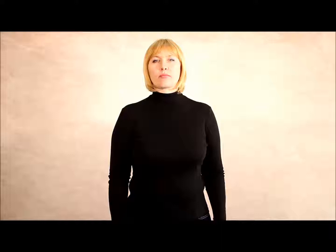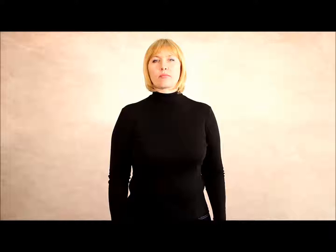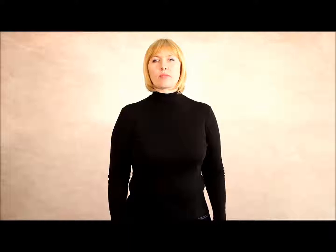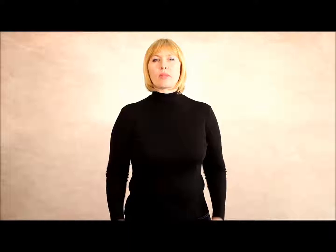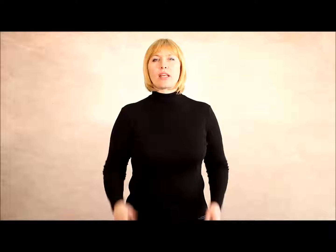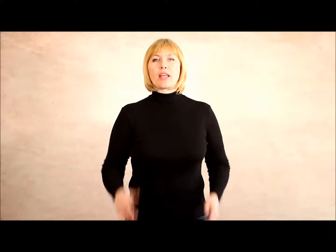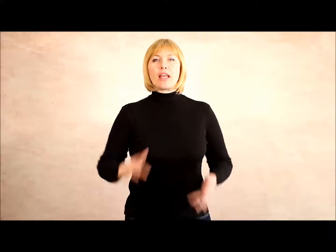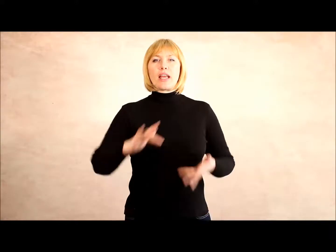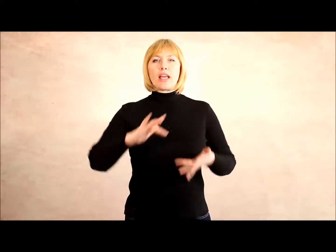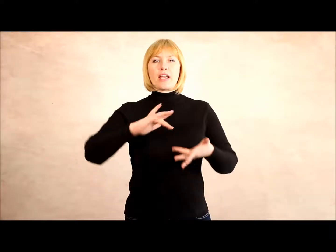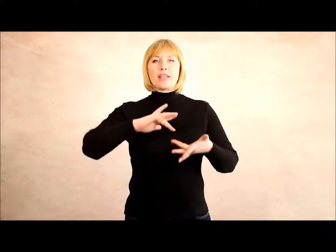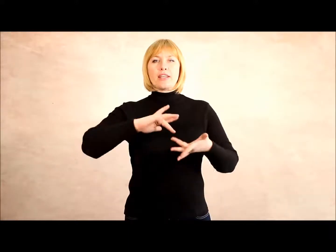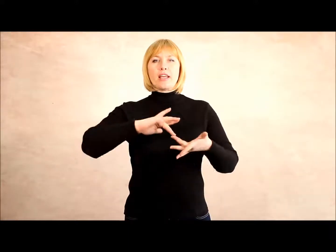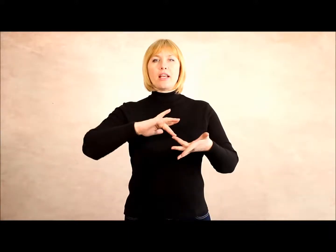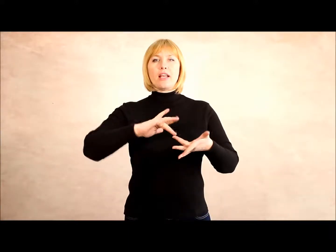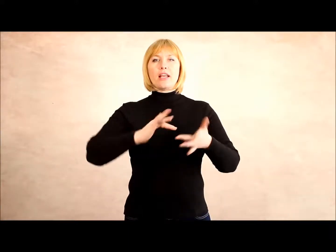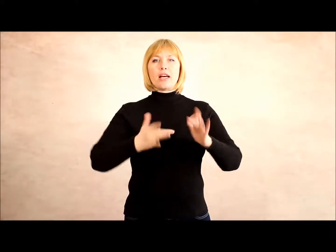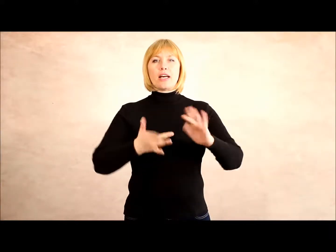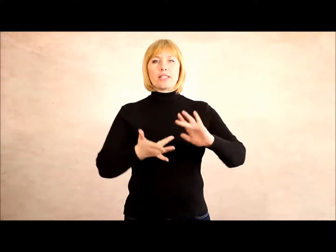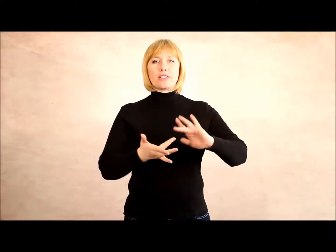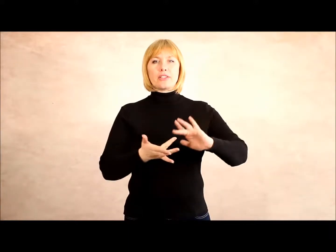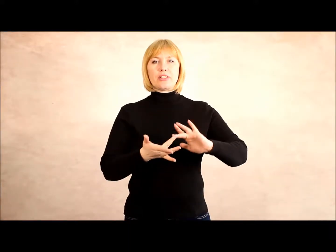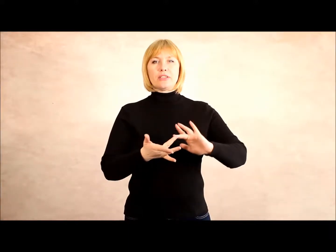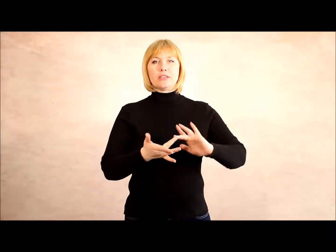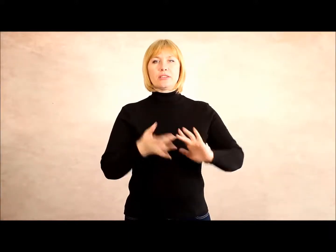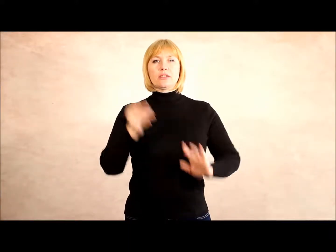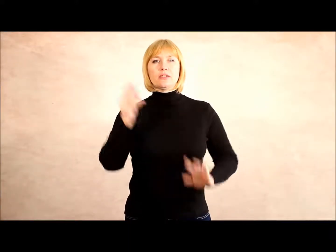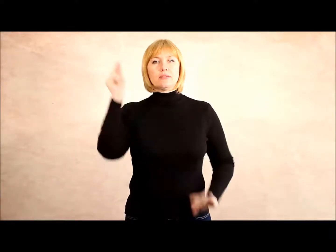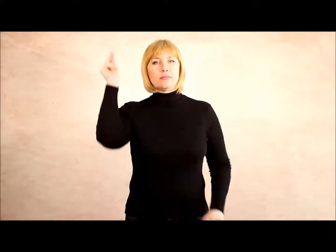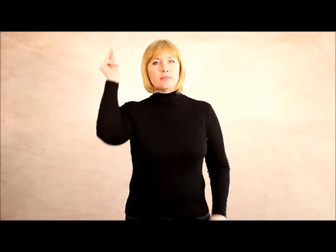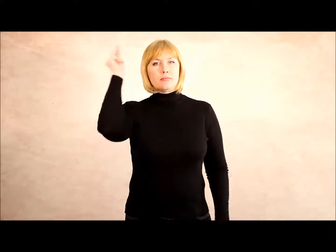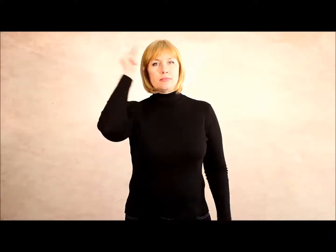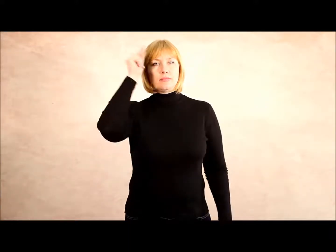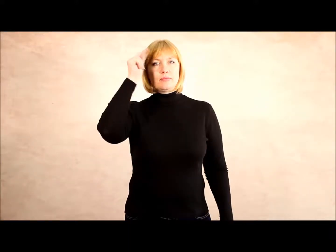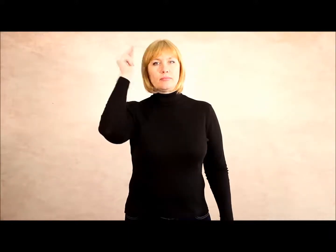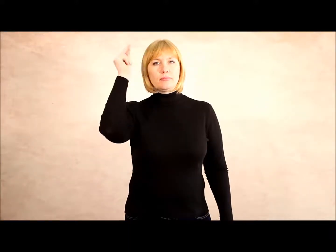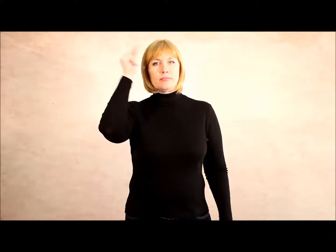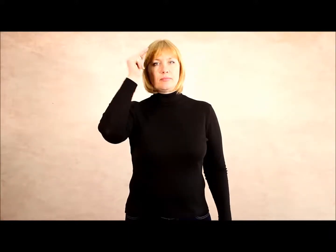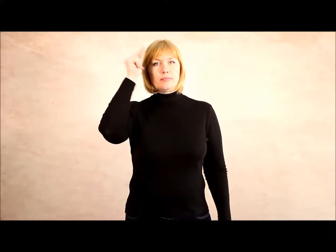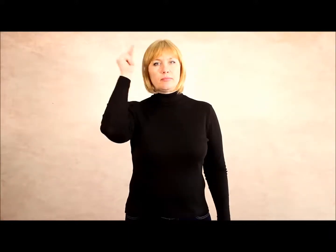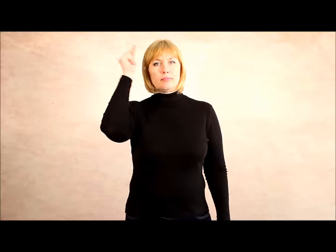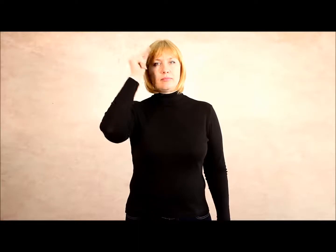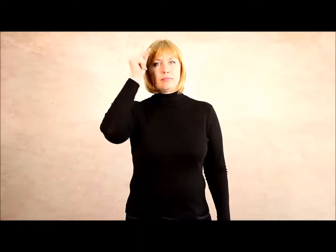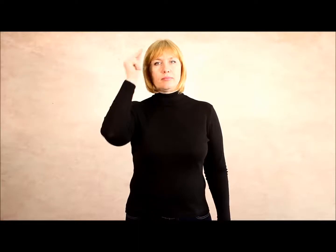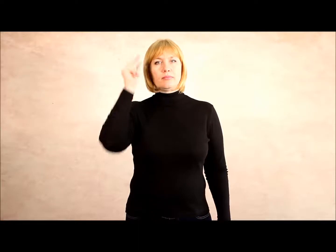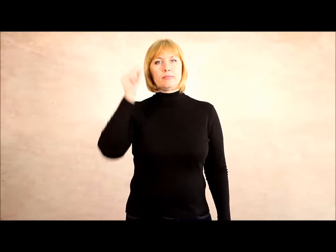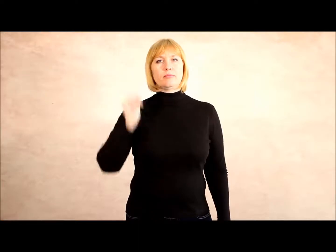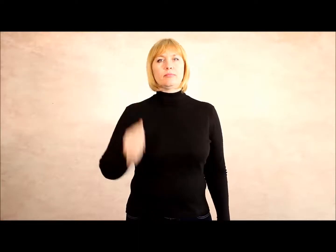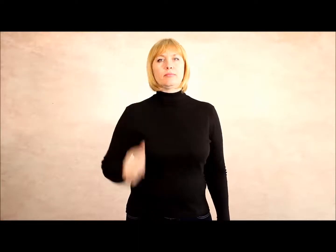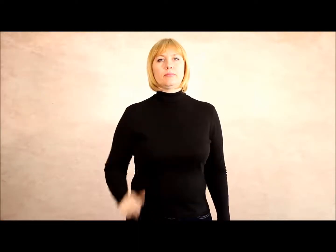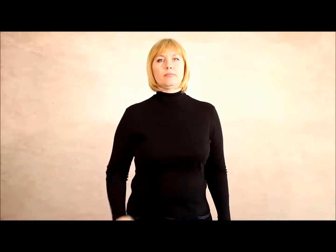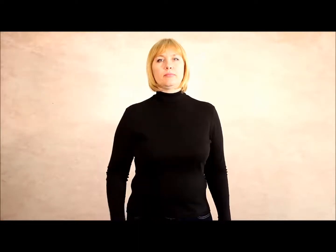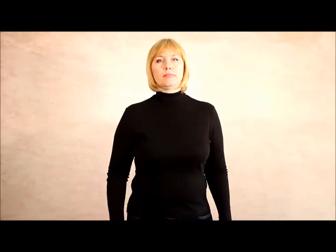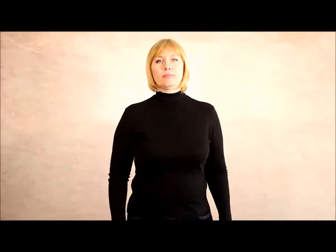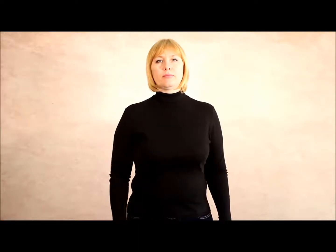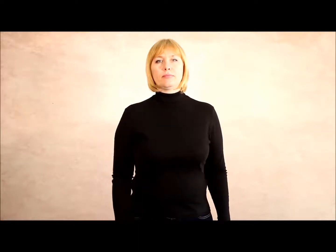E-learning